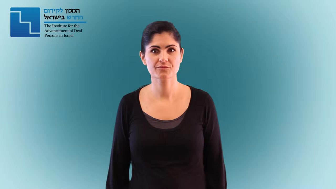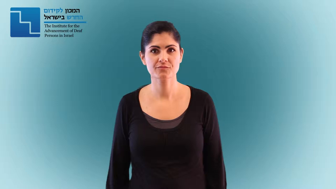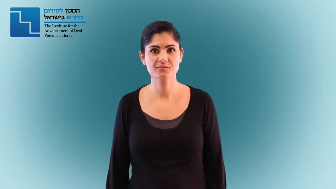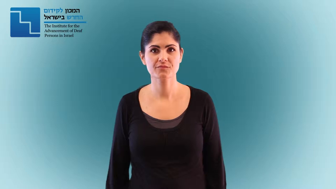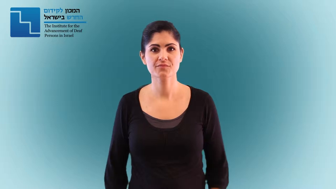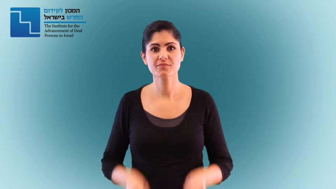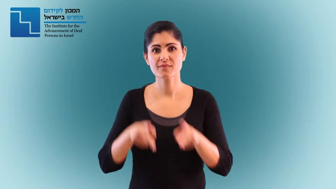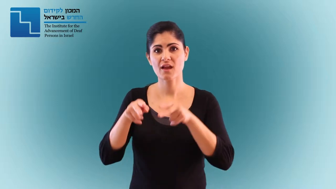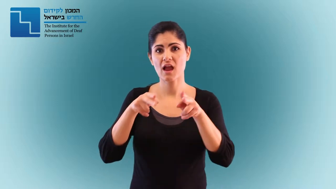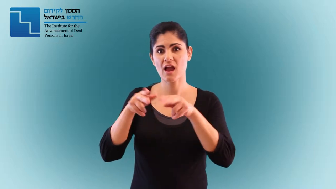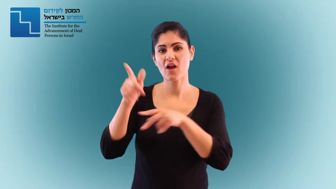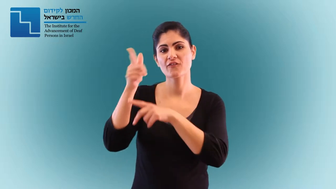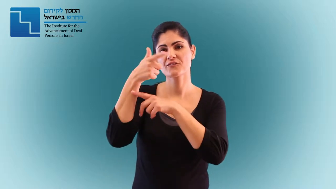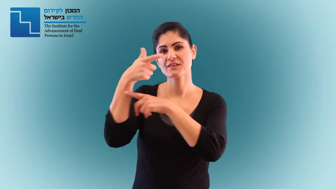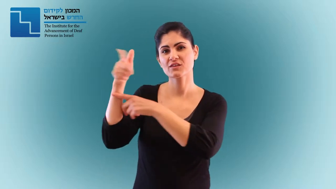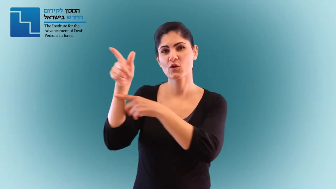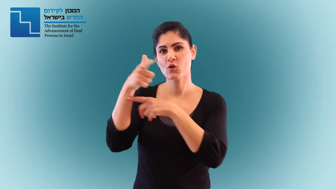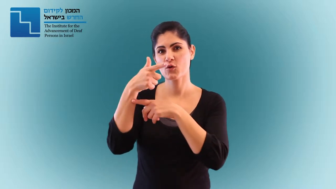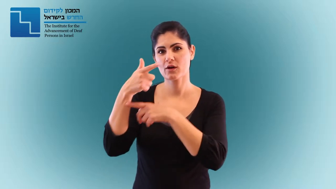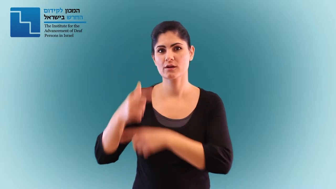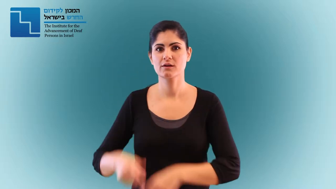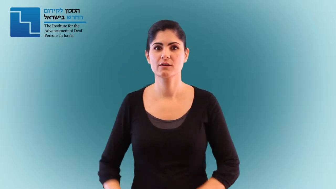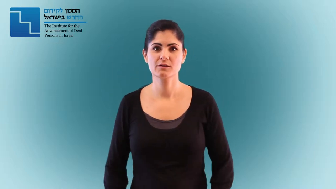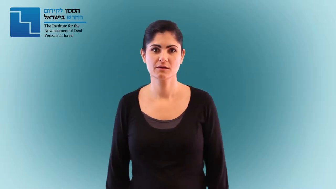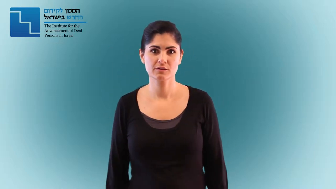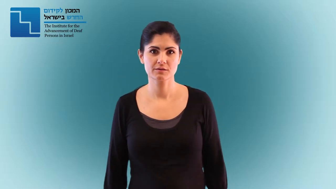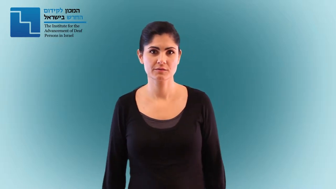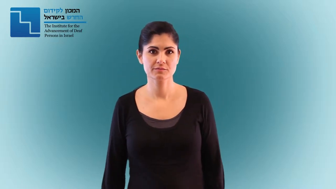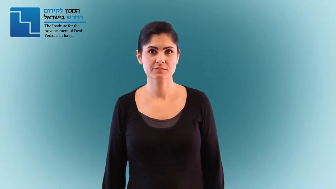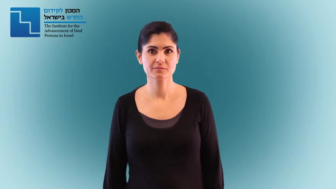עריכה